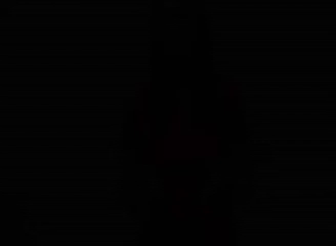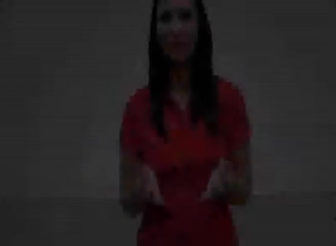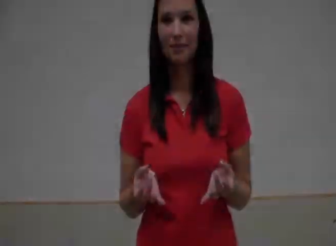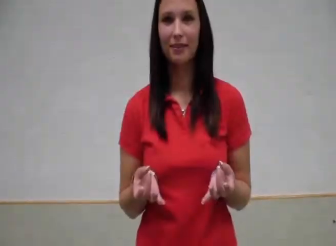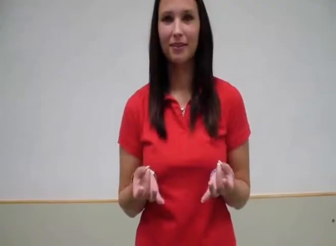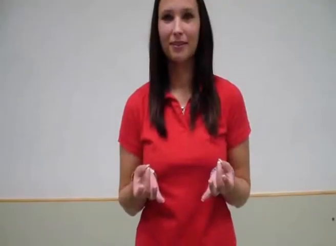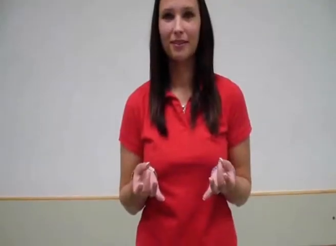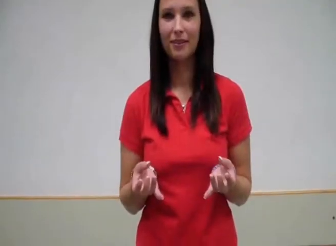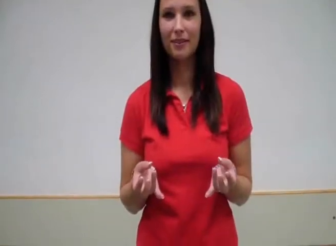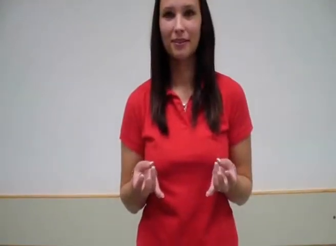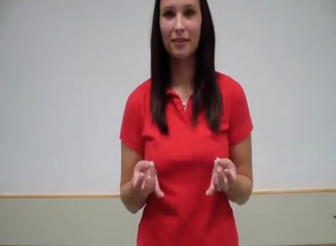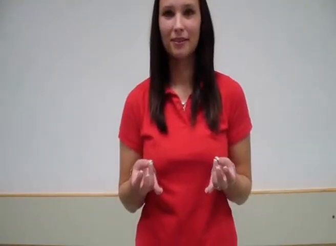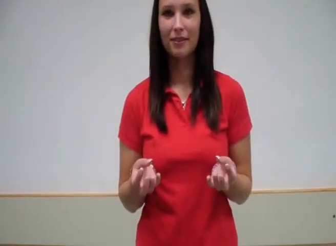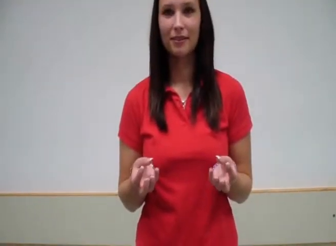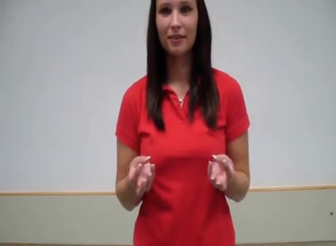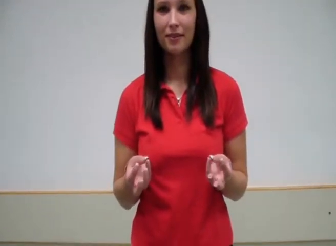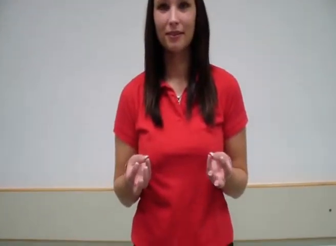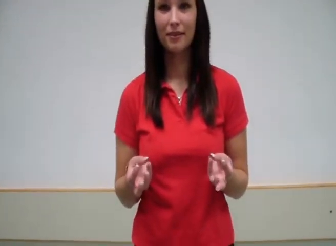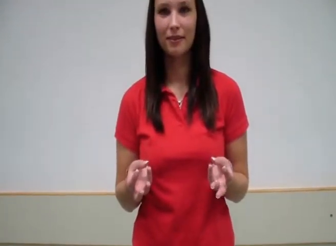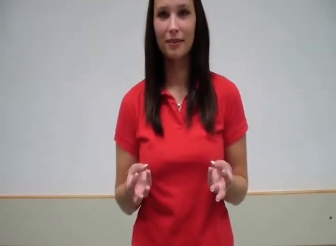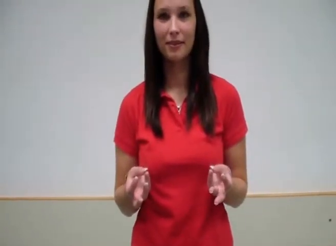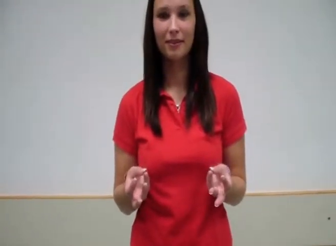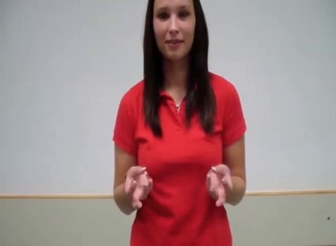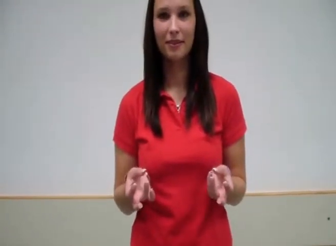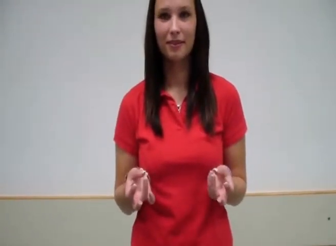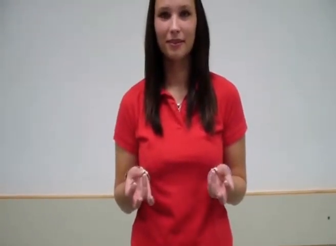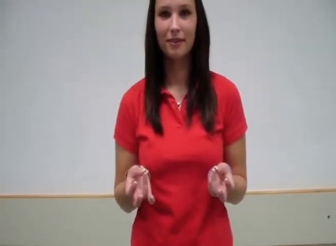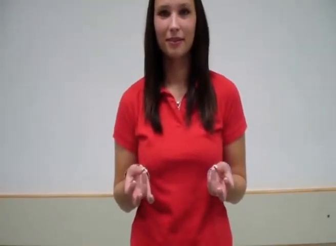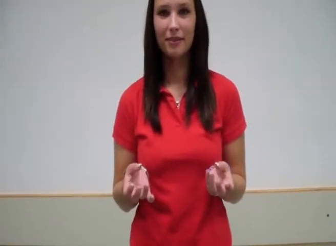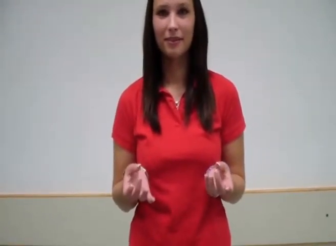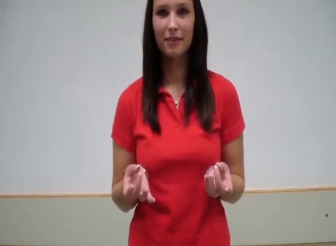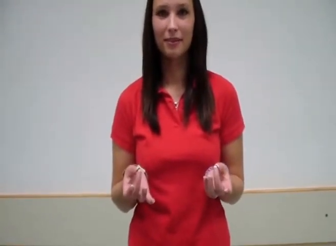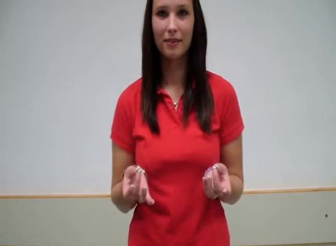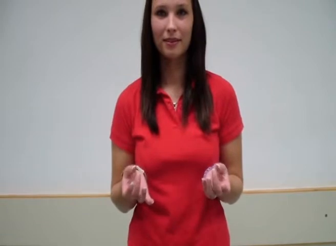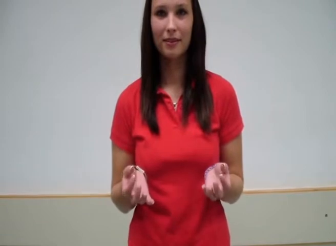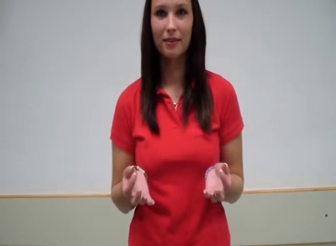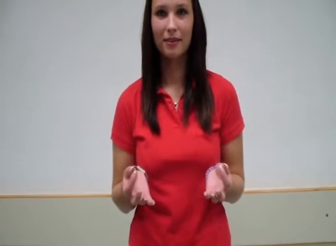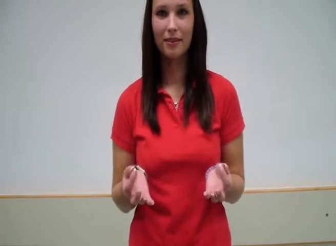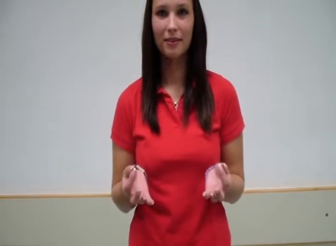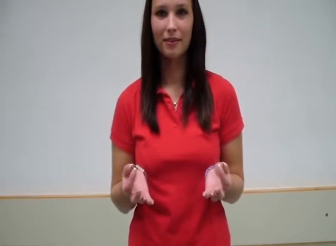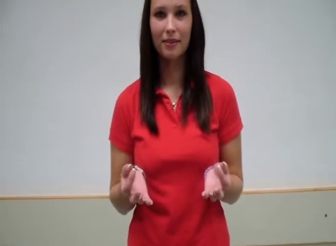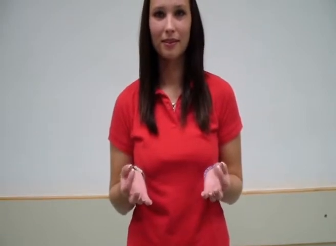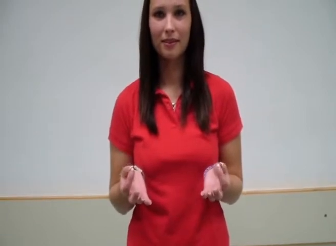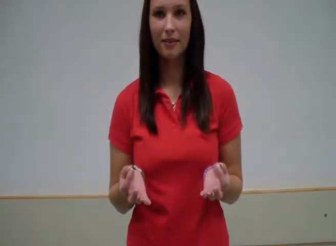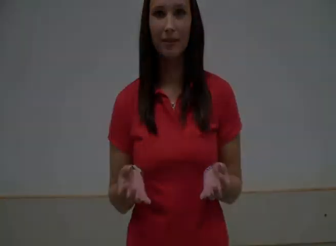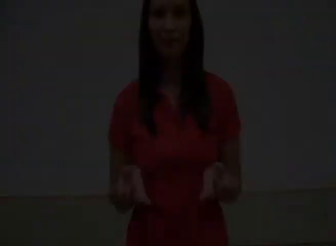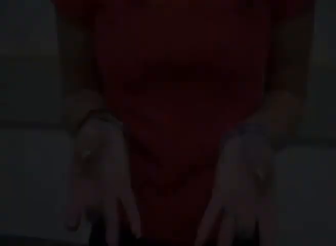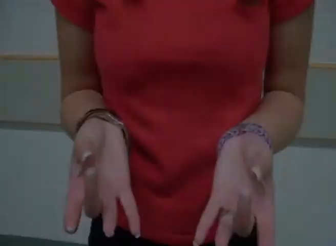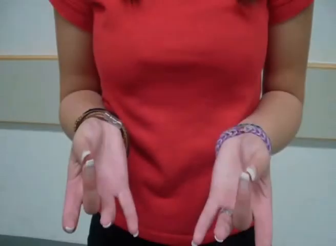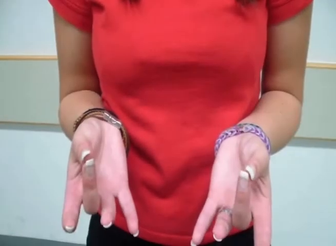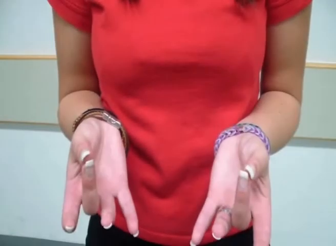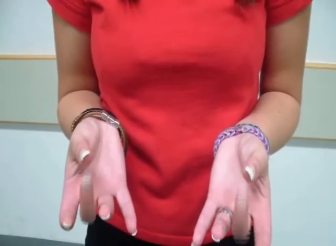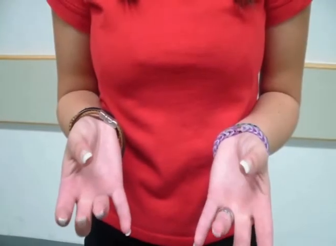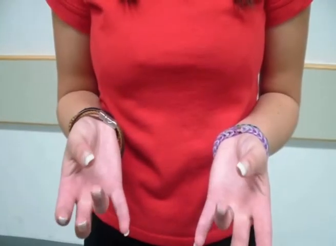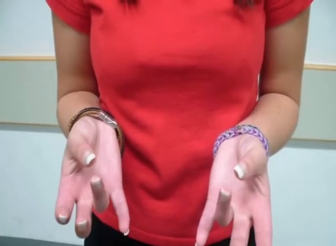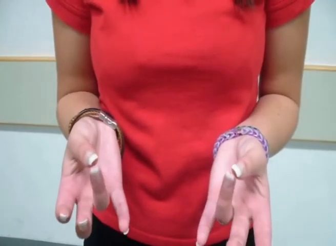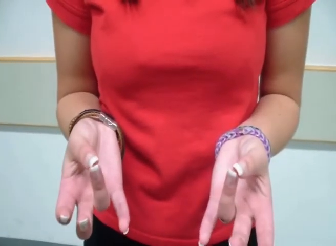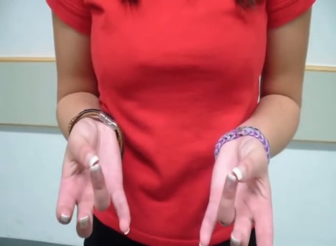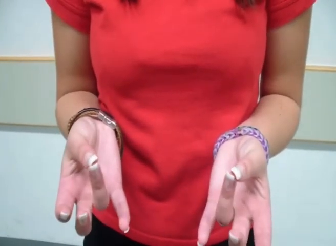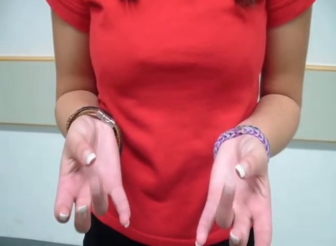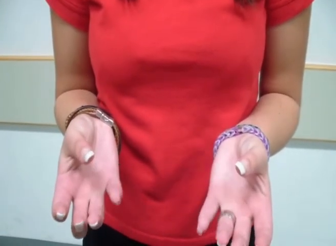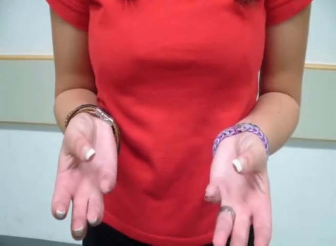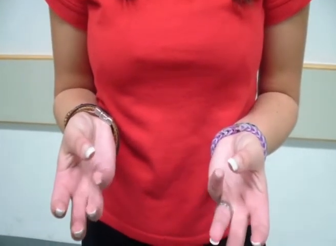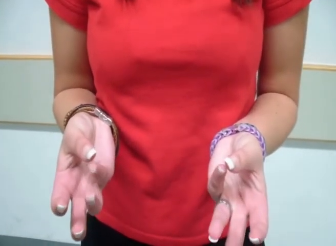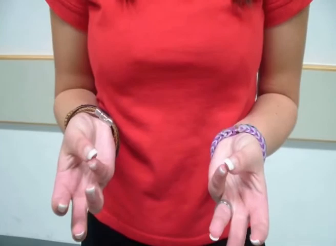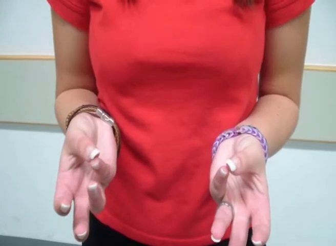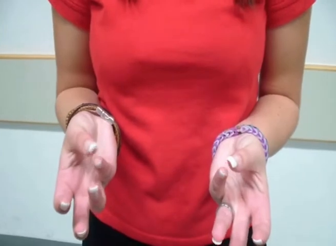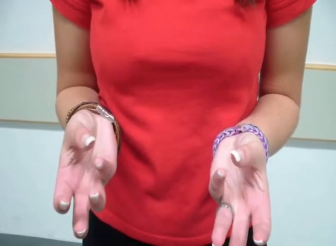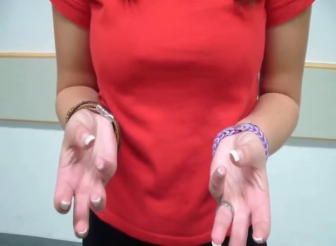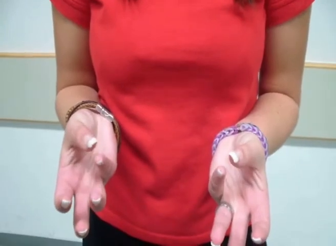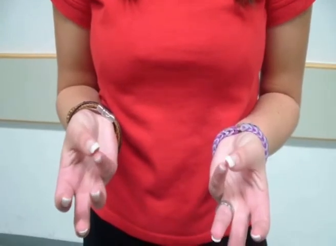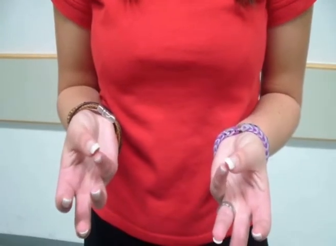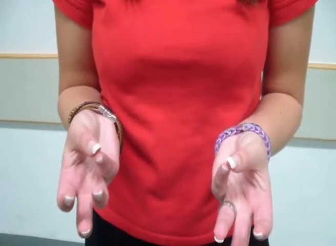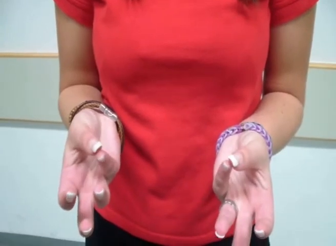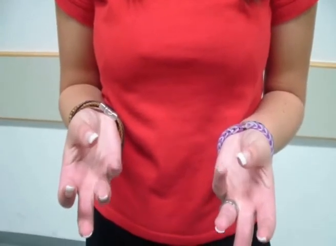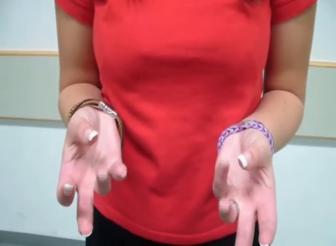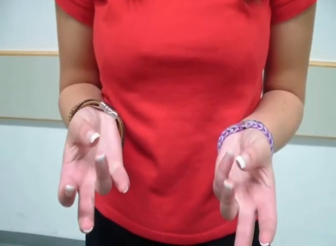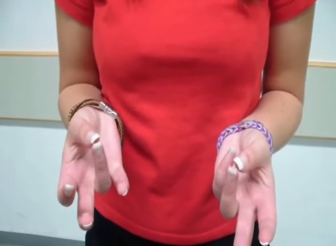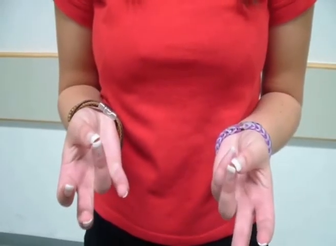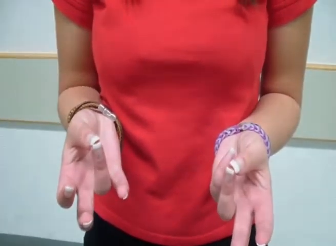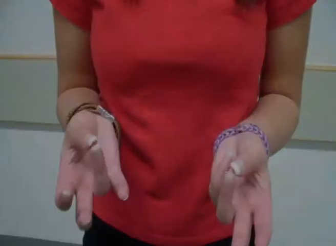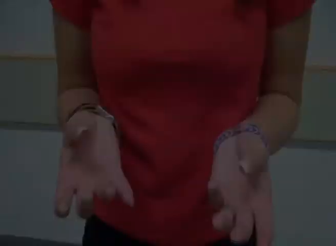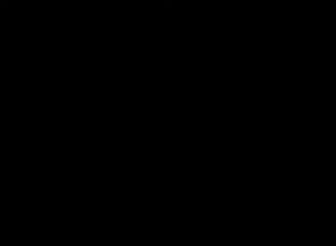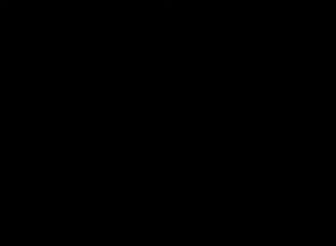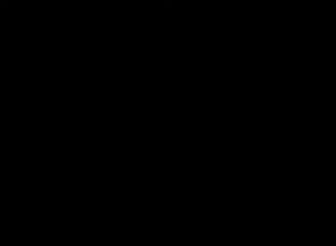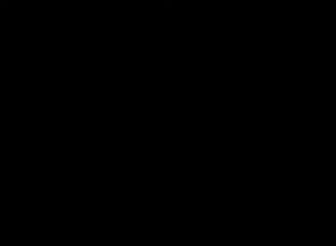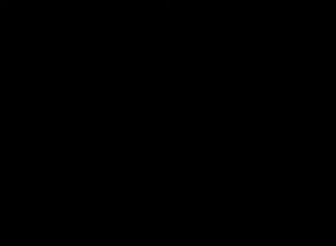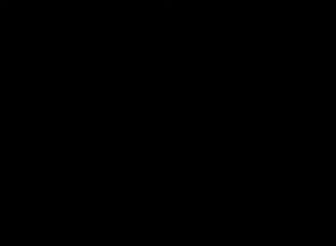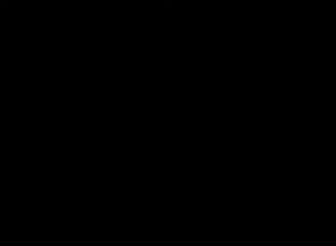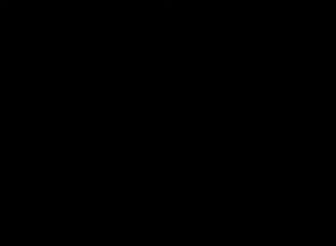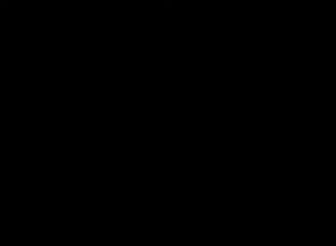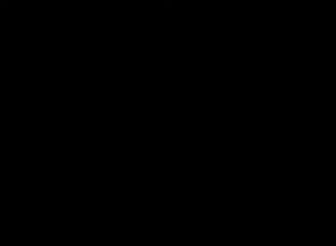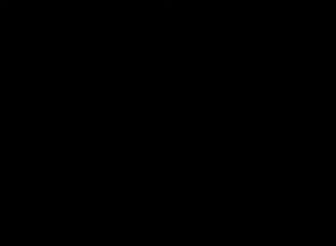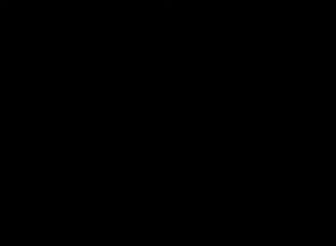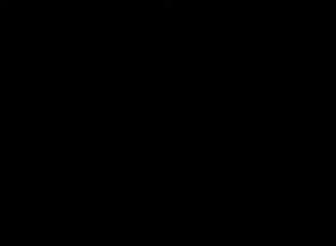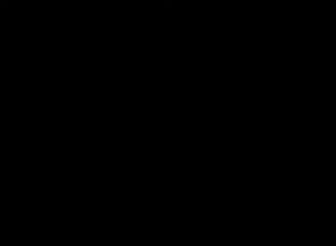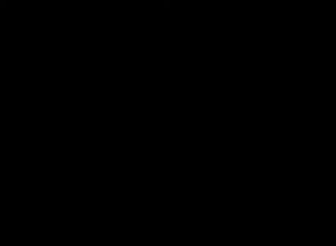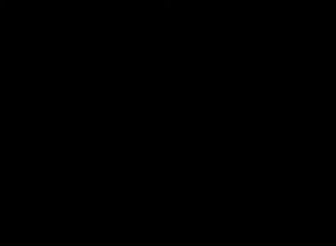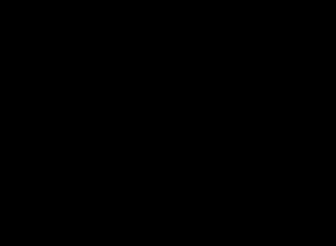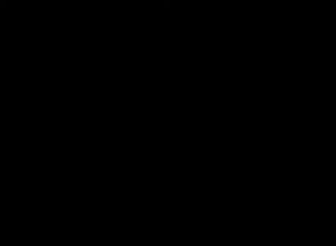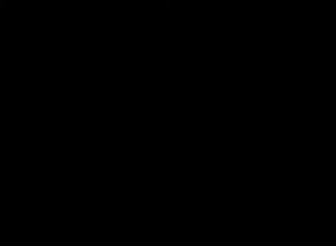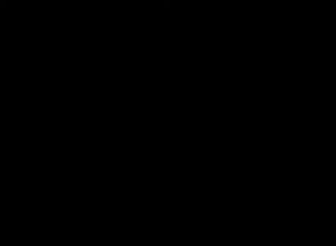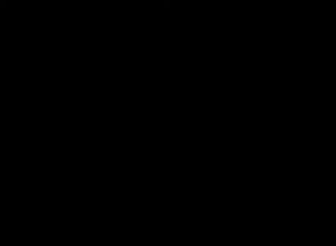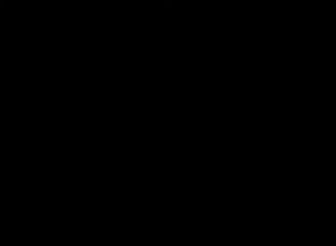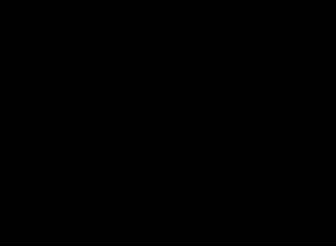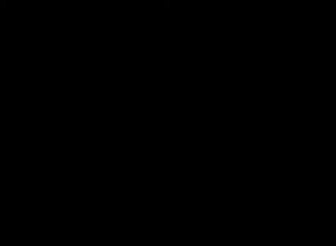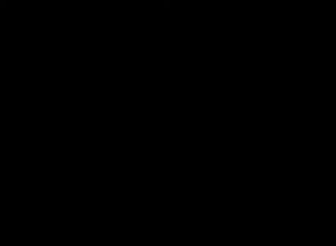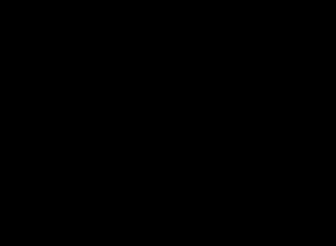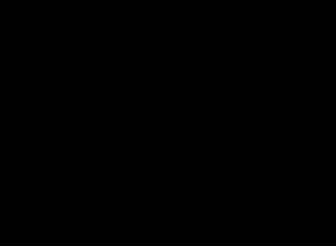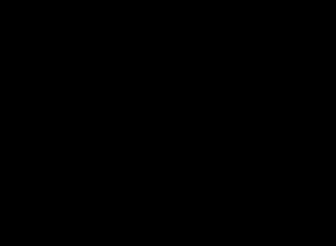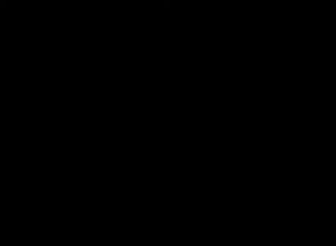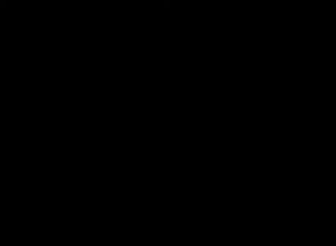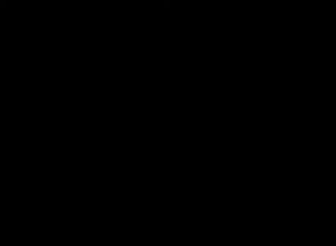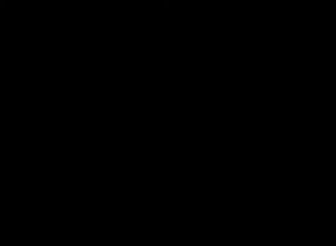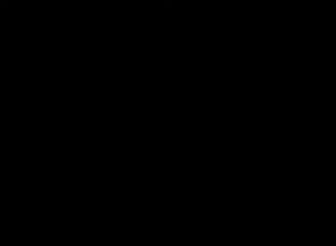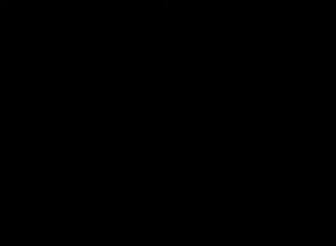Finger